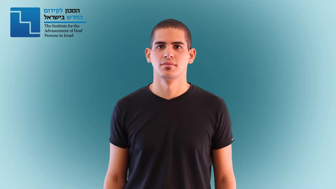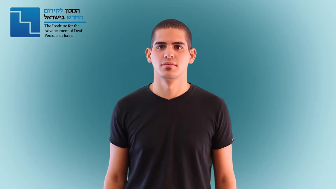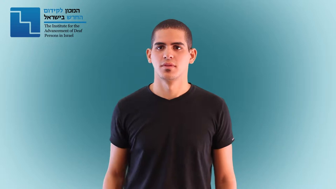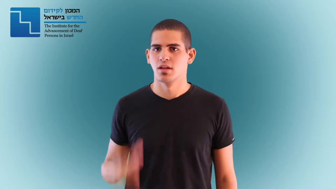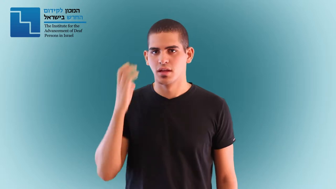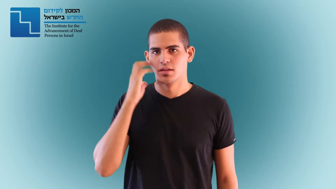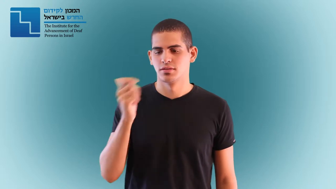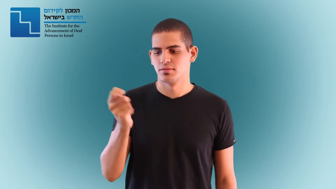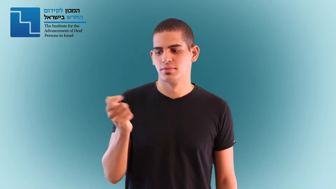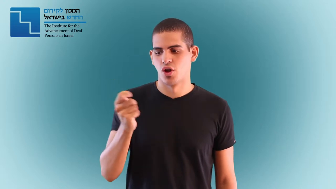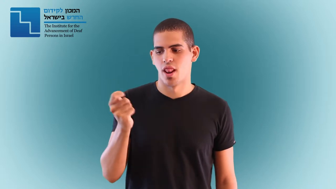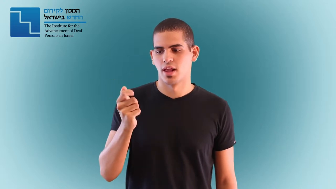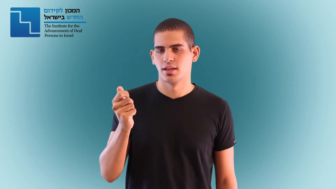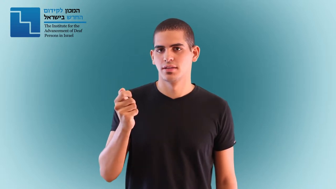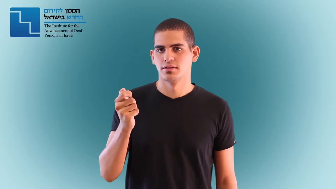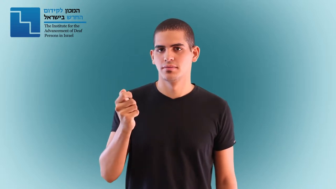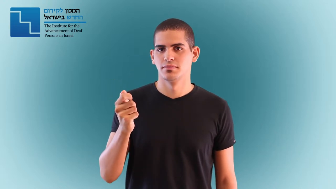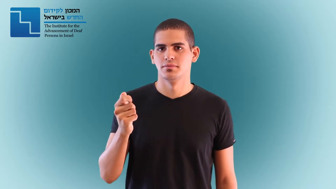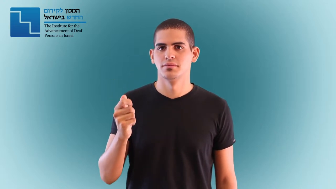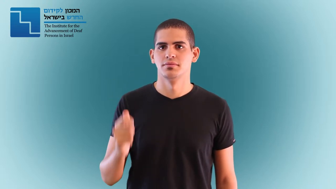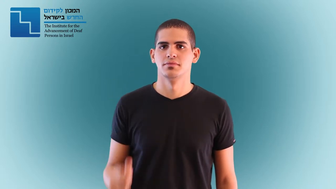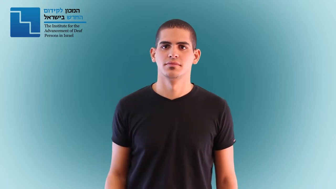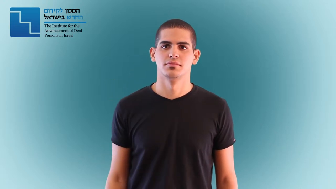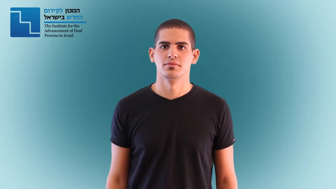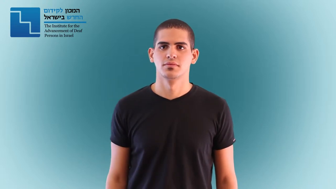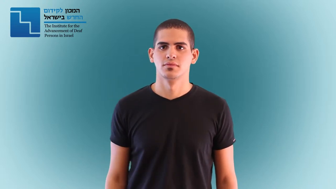טלפון סלולרי